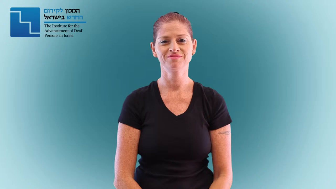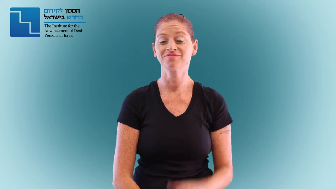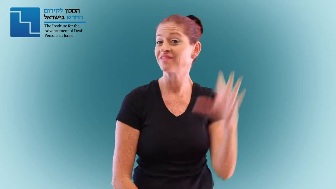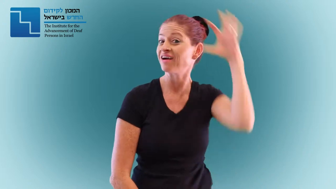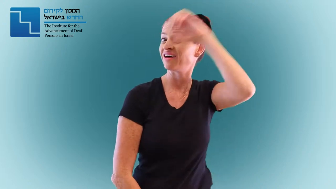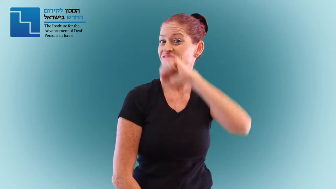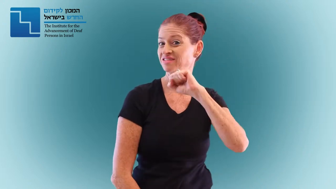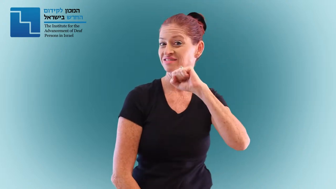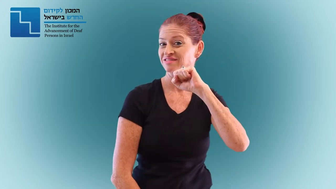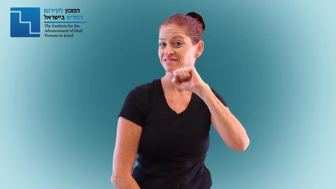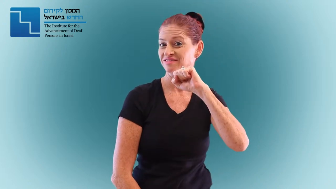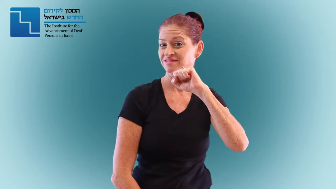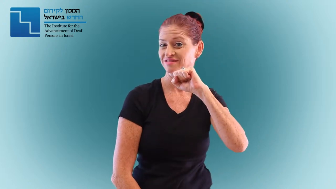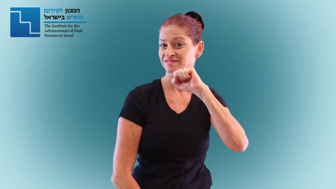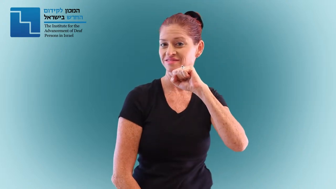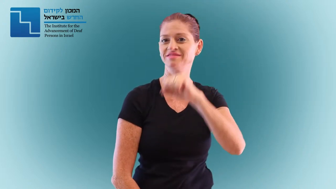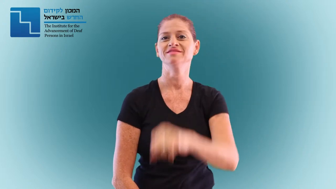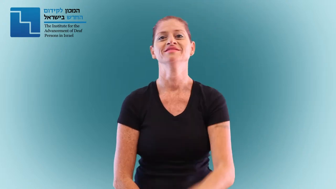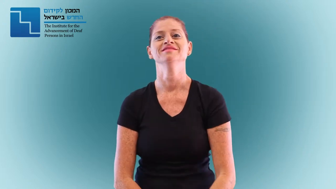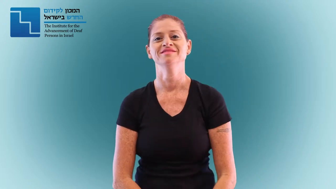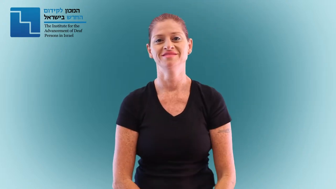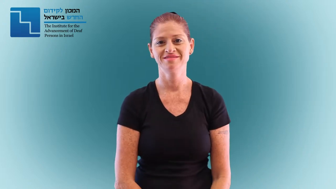לתפוס / לקלוט